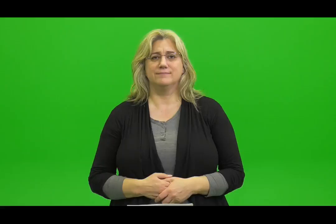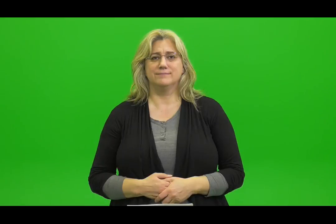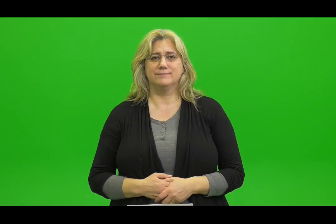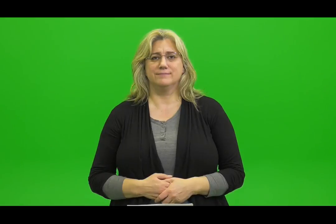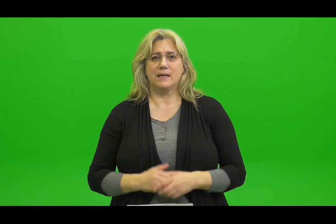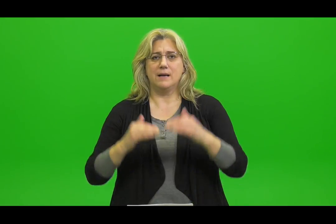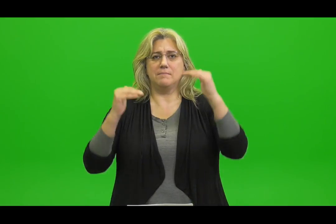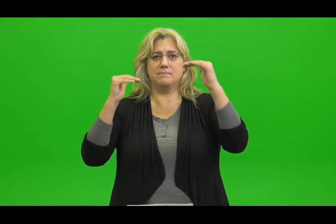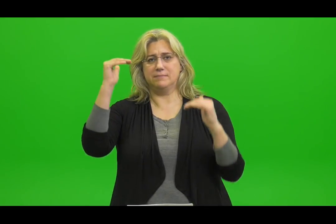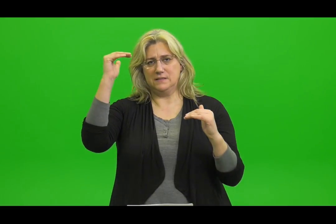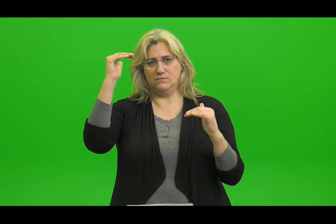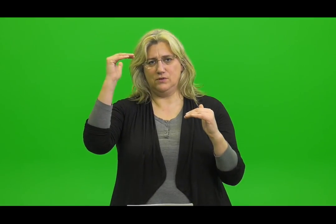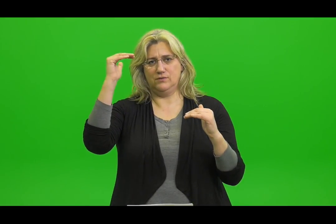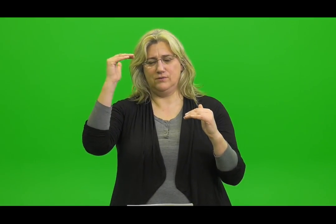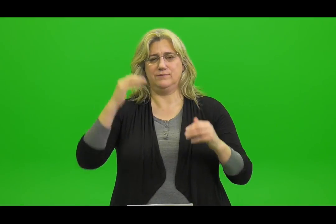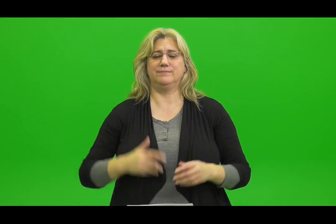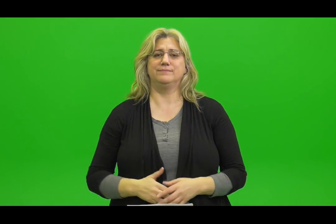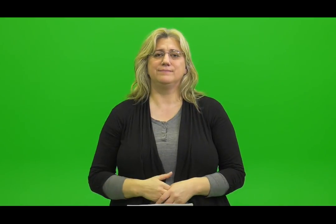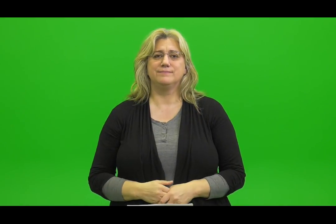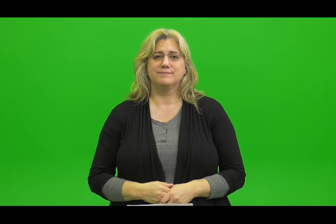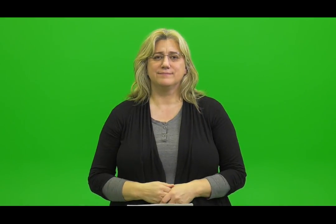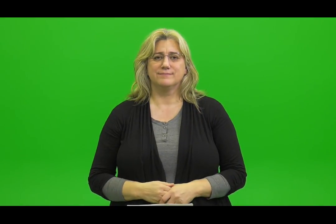Mismunur